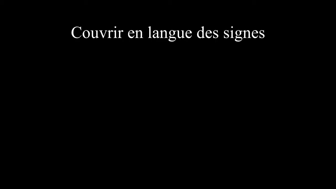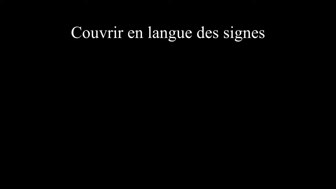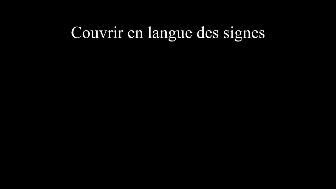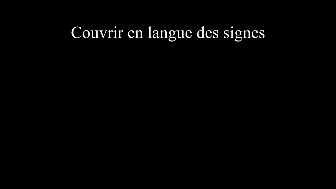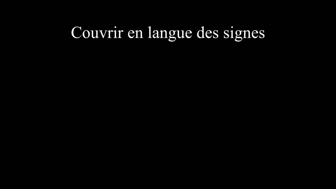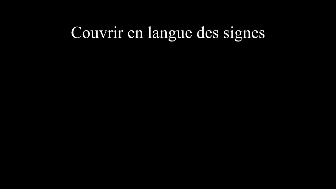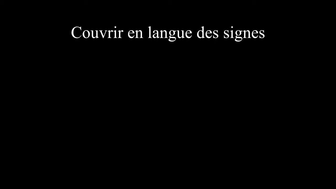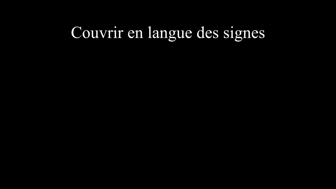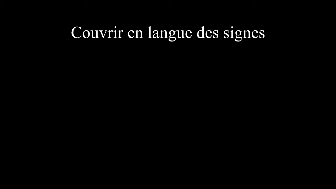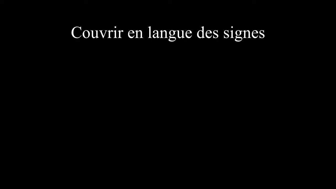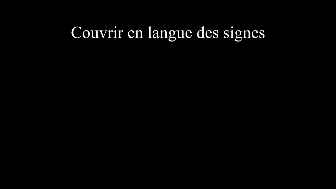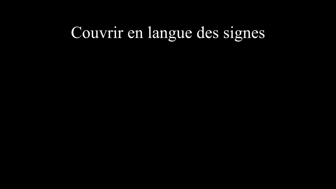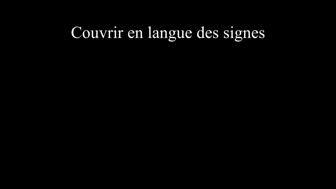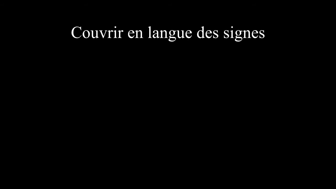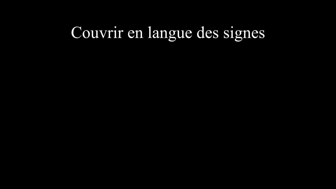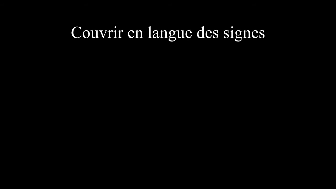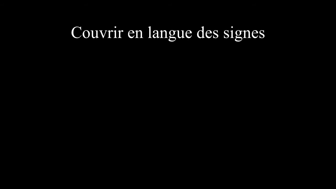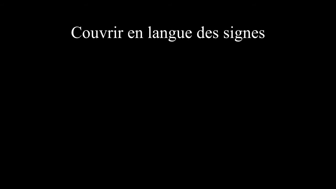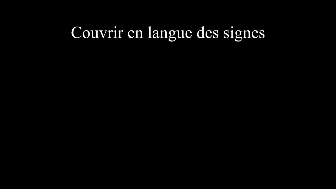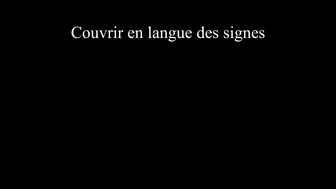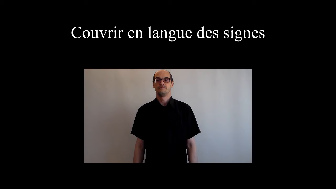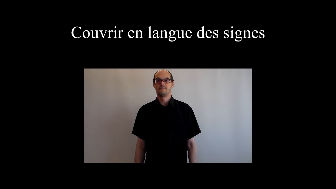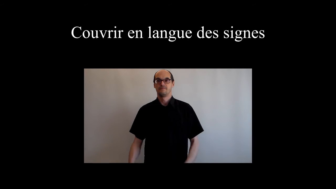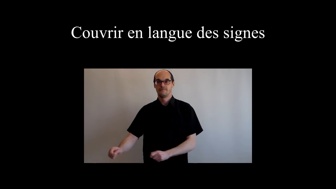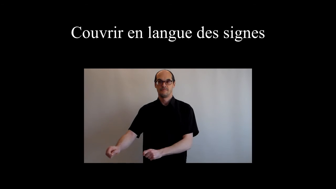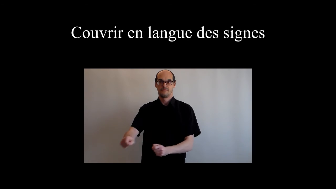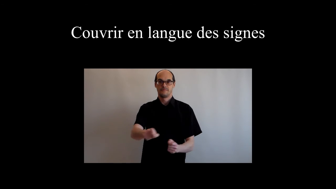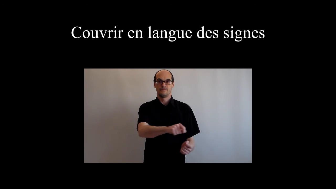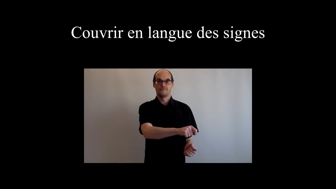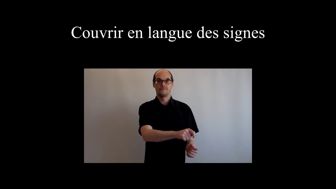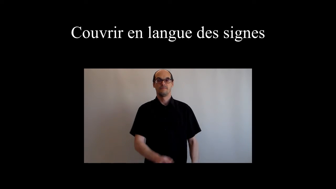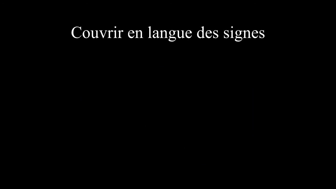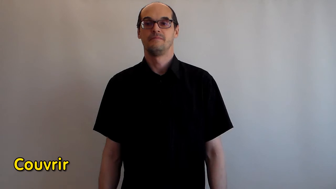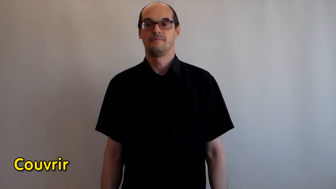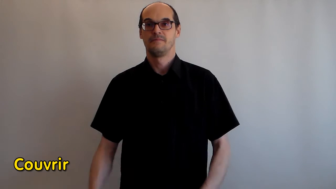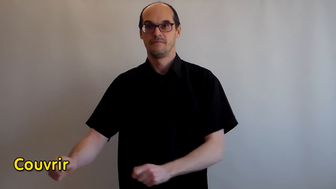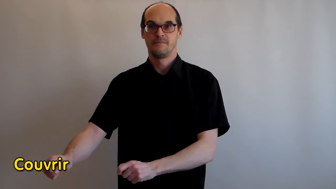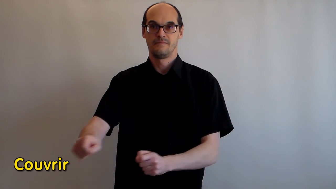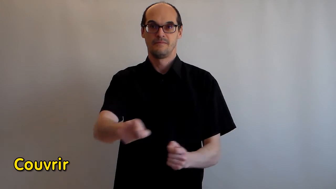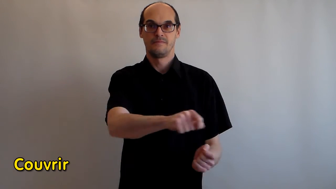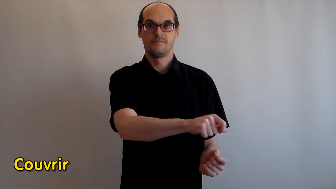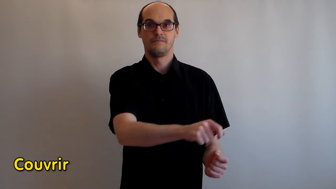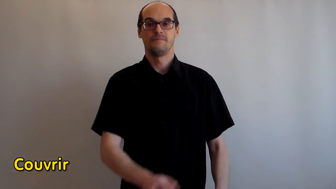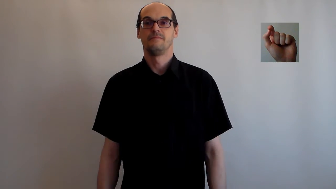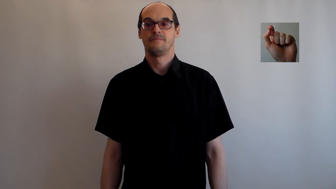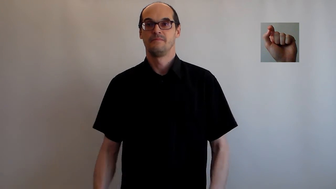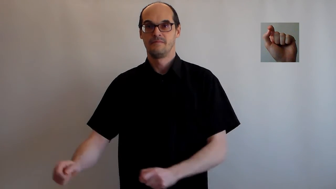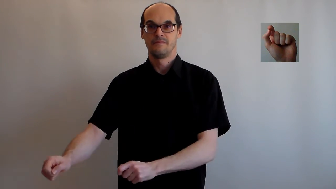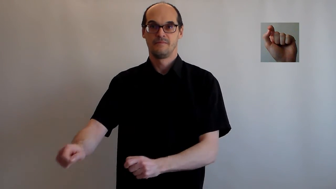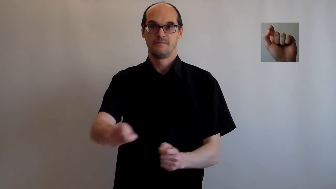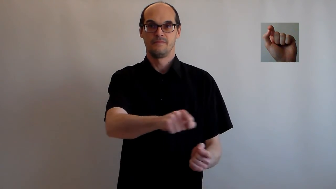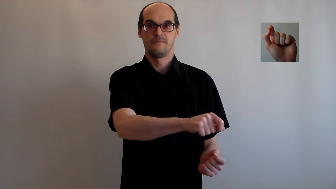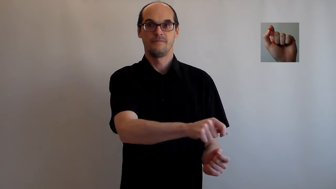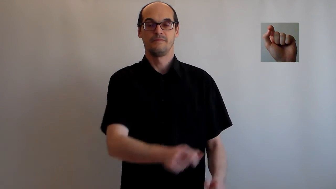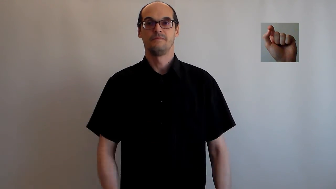Couvrir